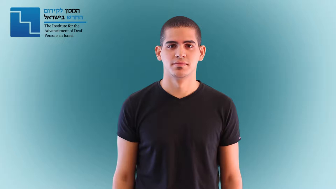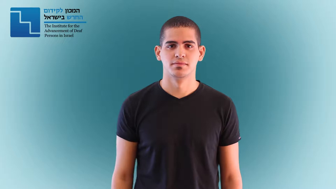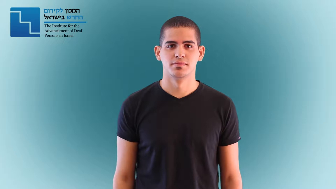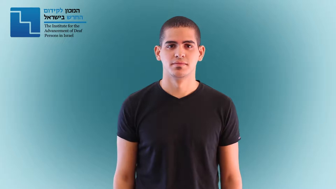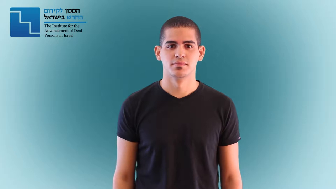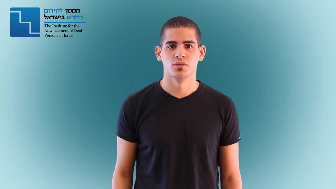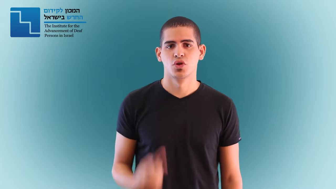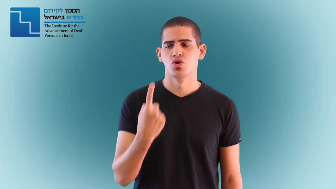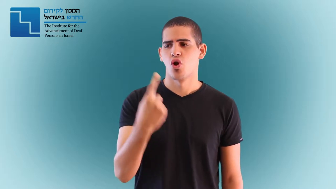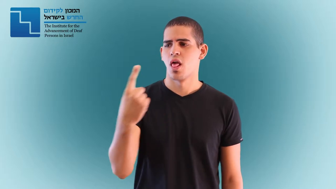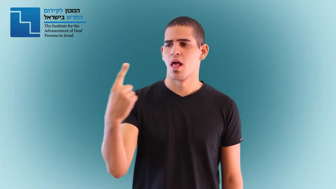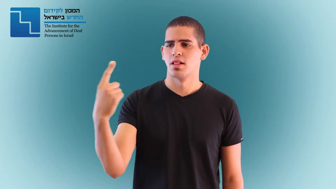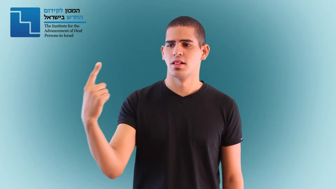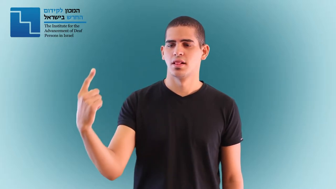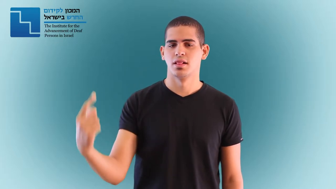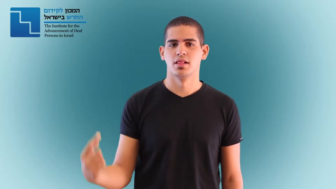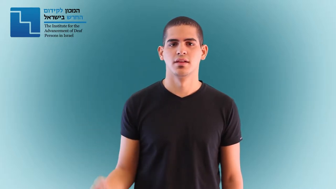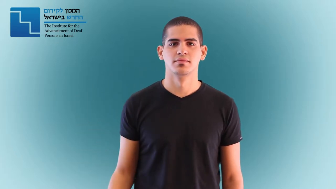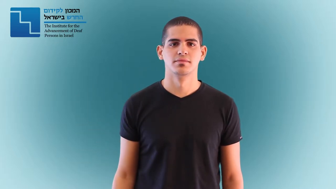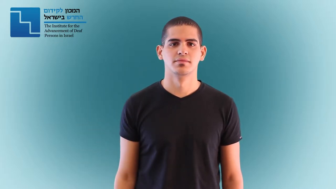כל אחד